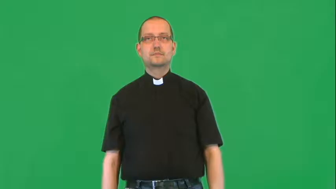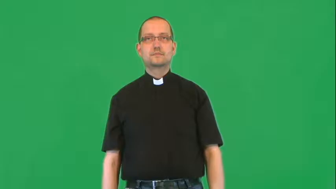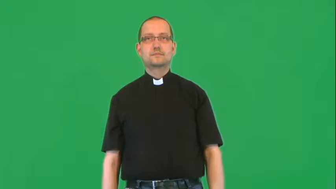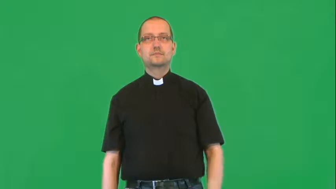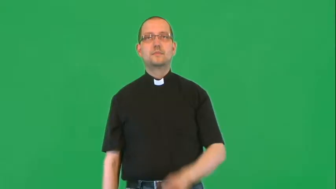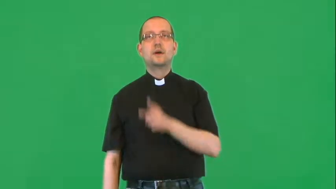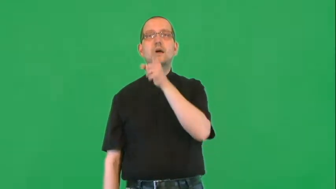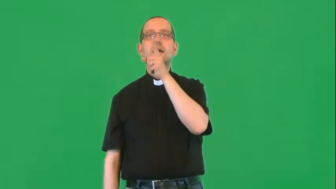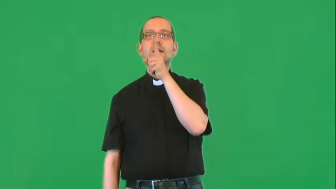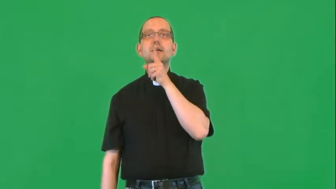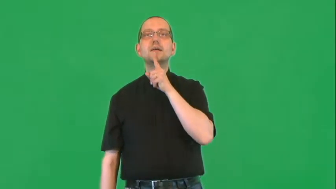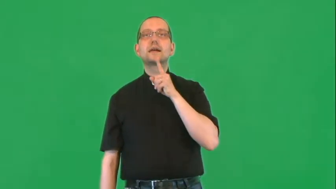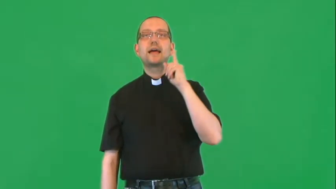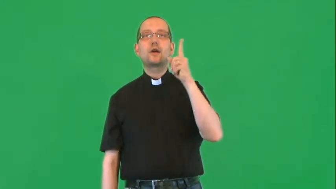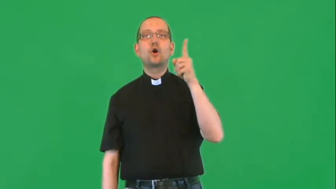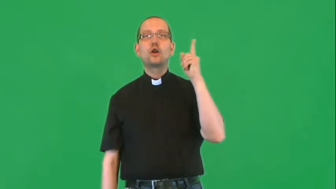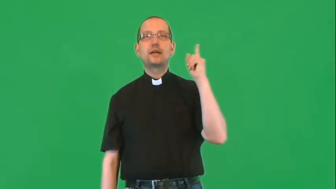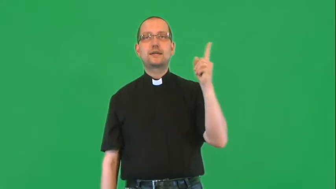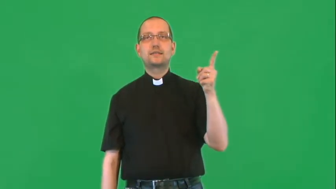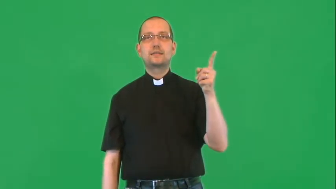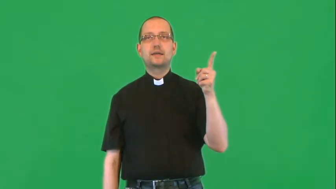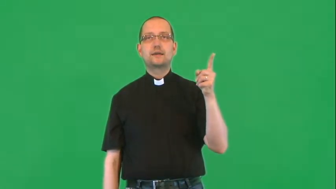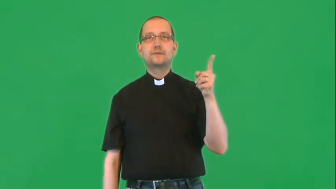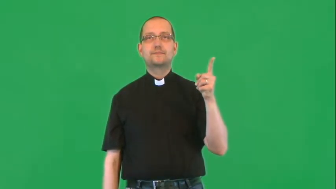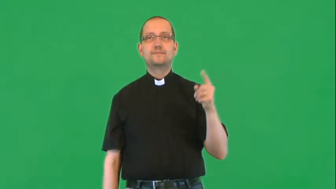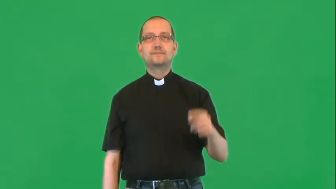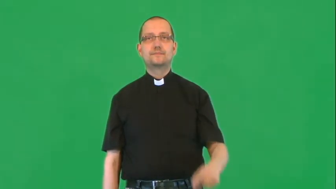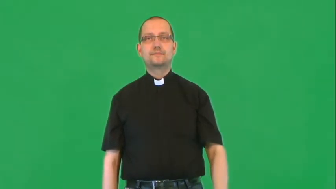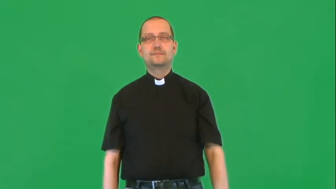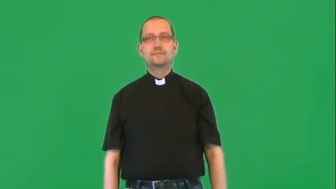rekolekcje